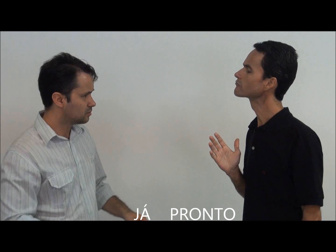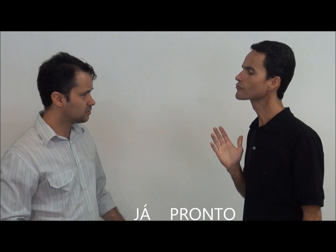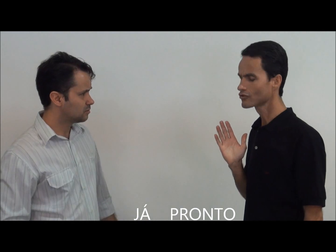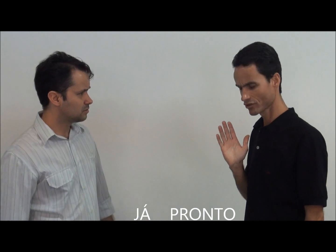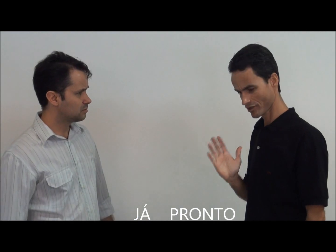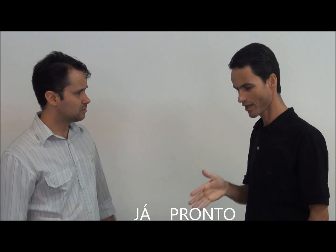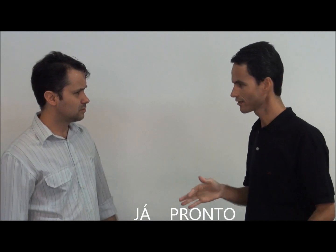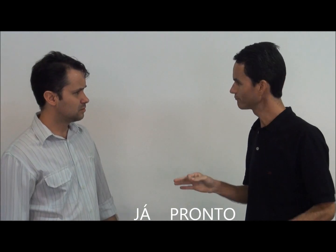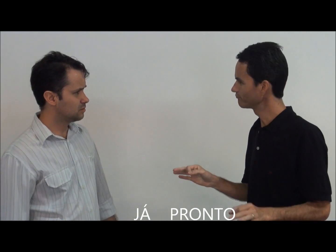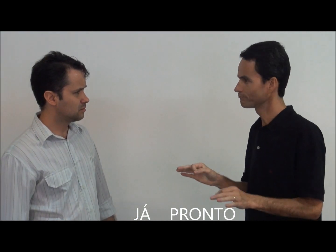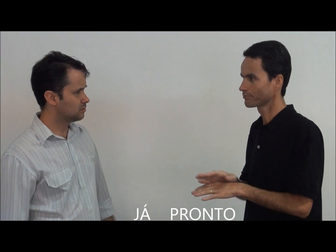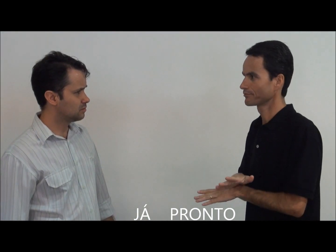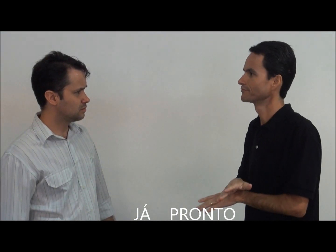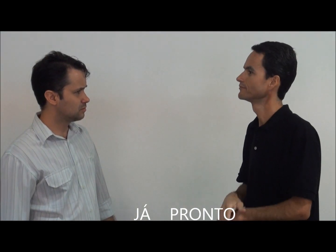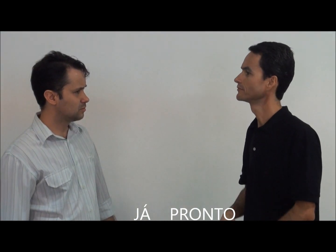Já-pronto